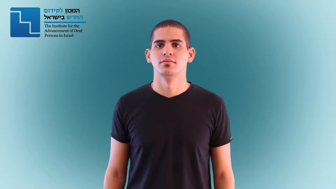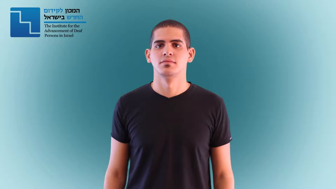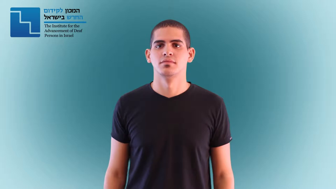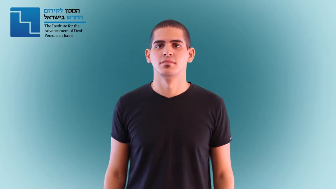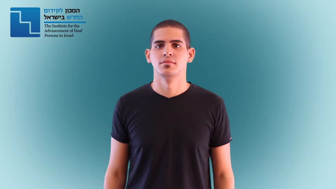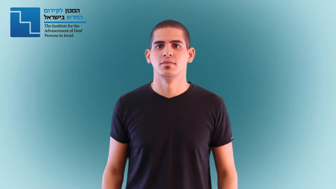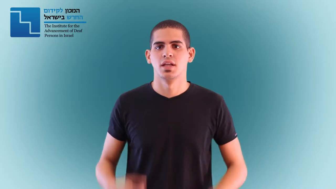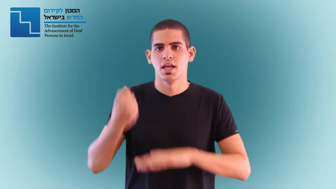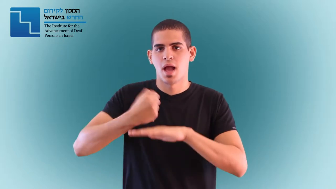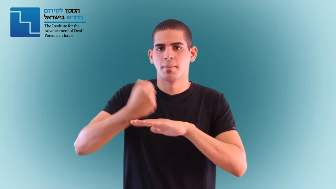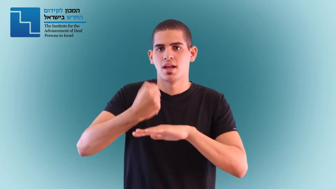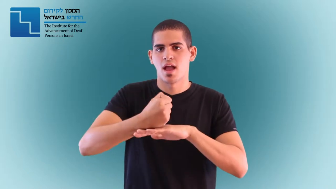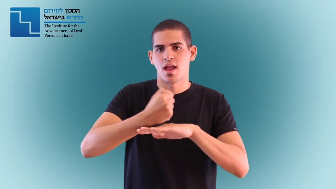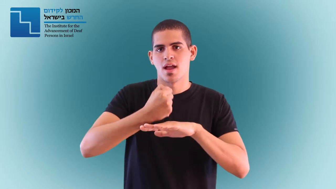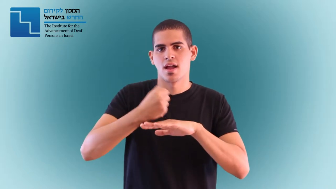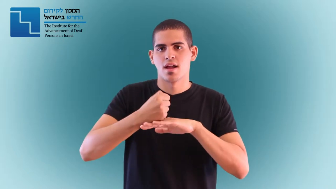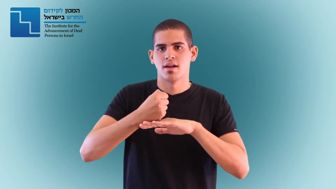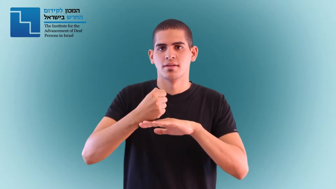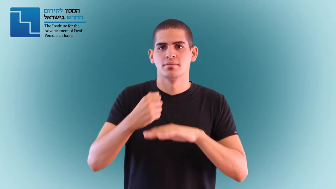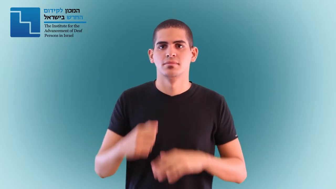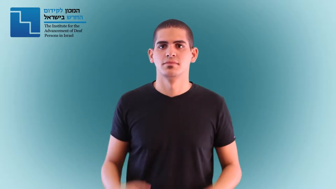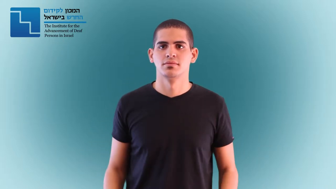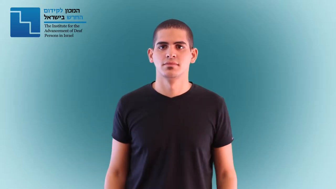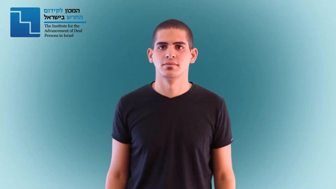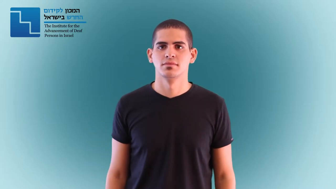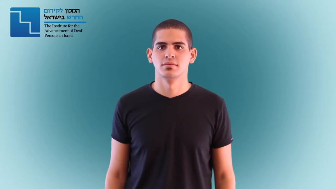קרמיקה